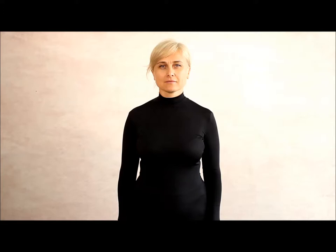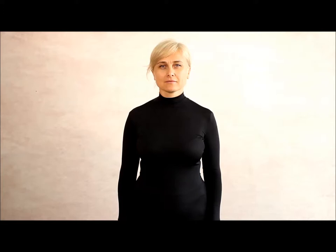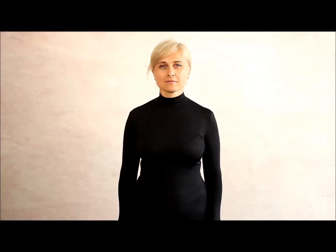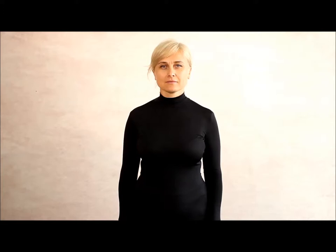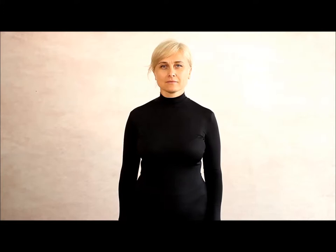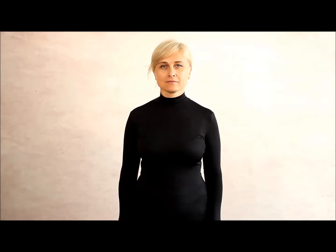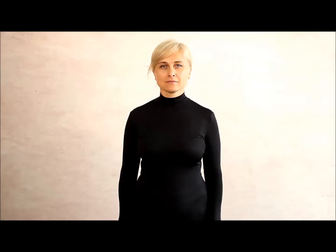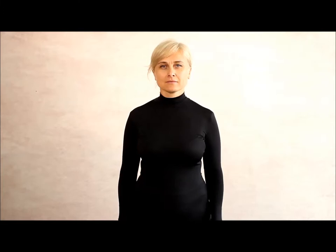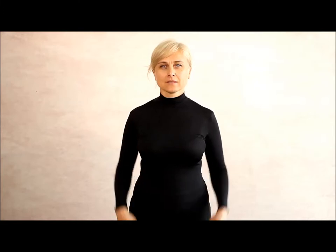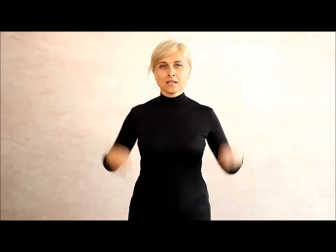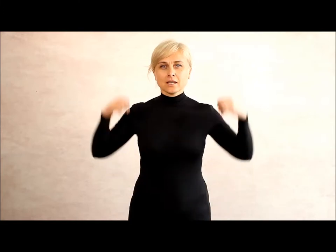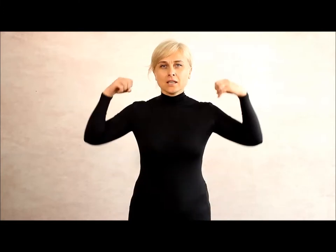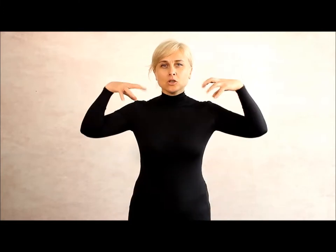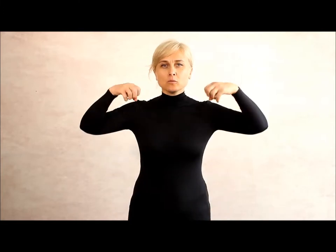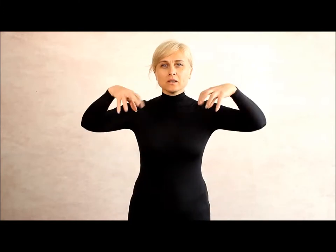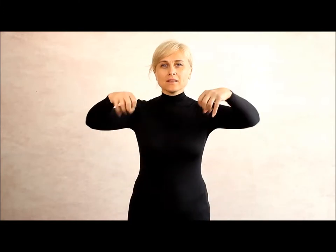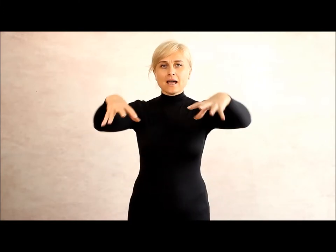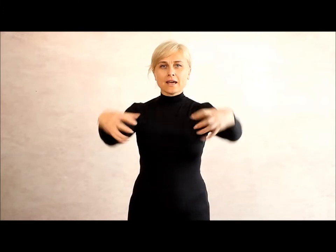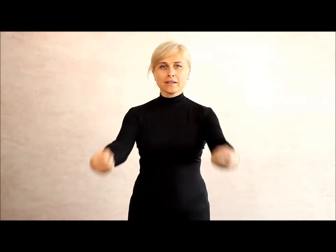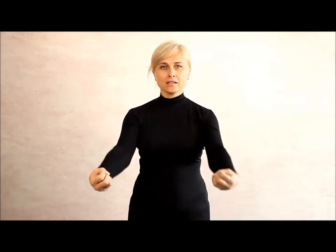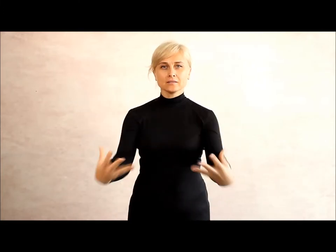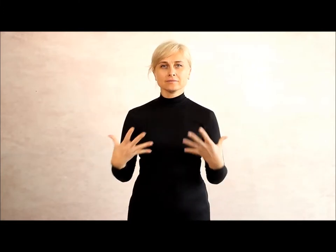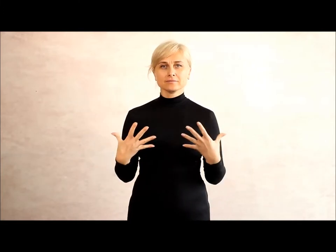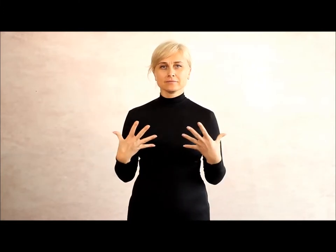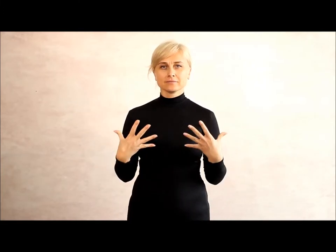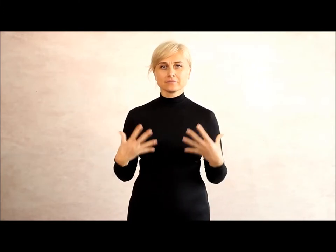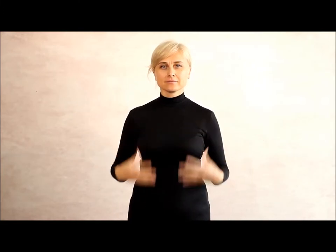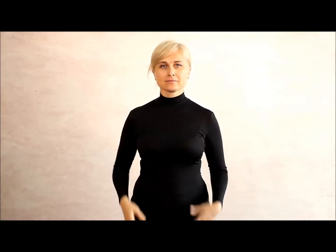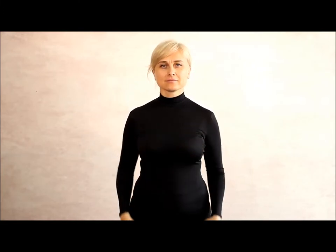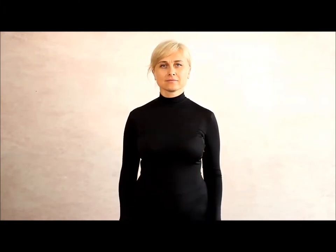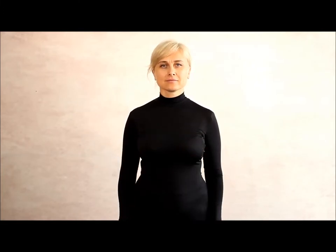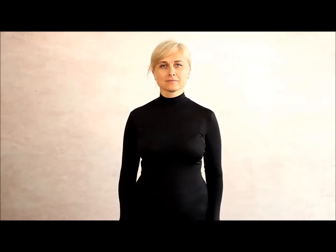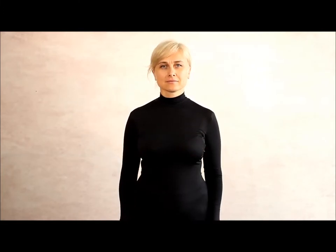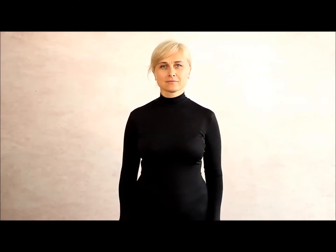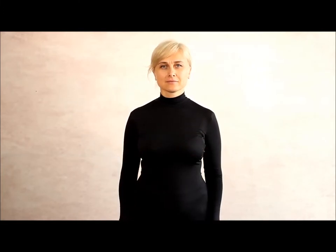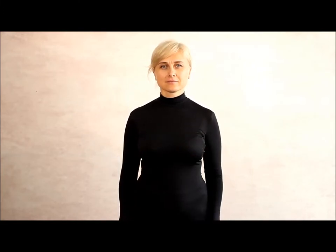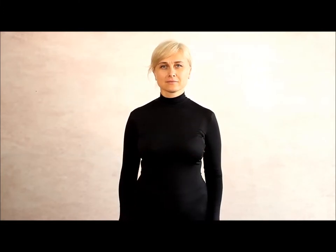Iluminare